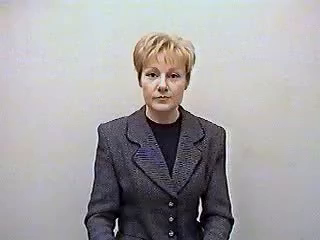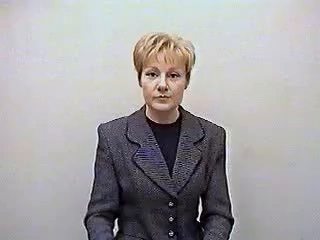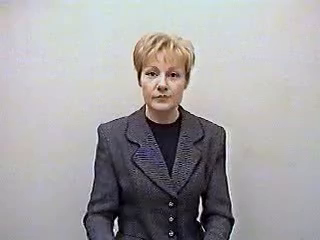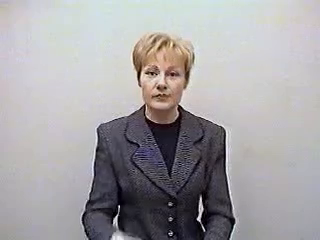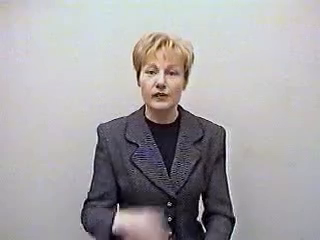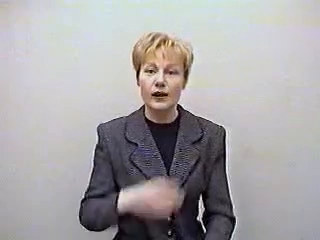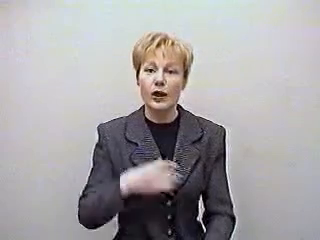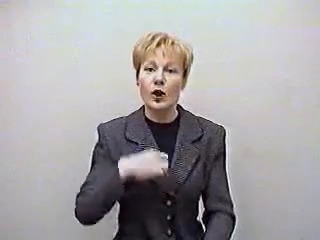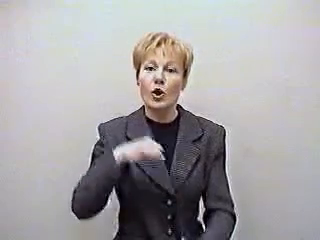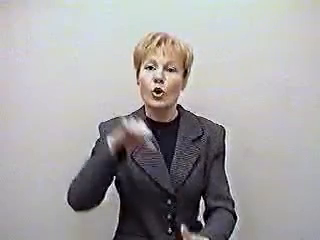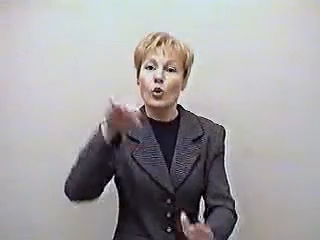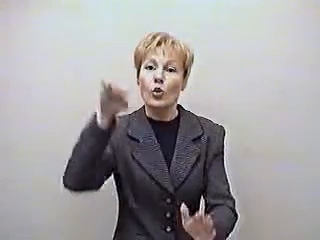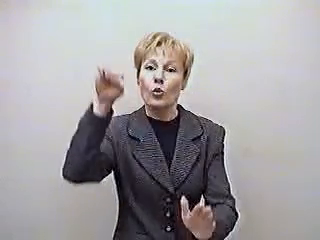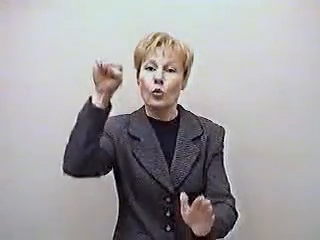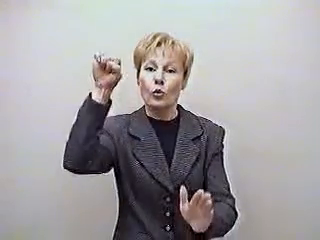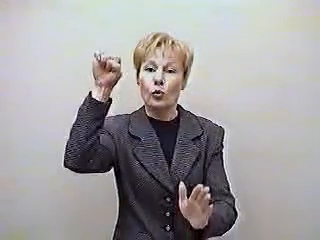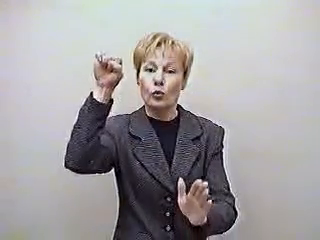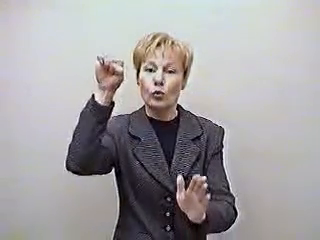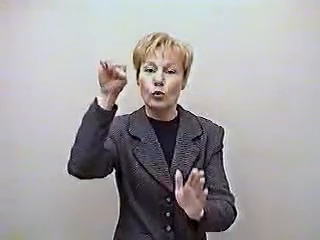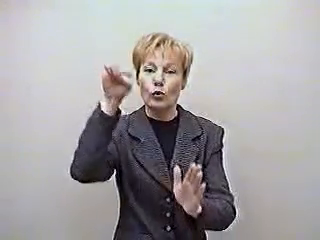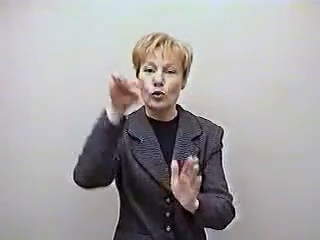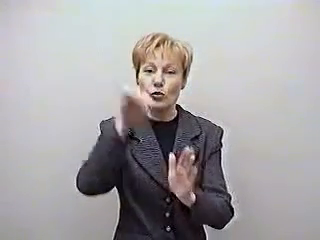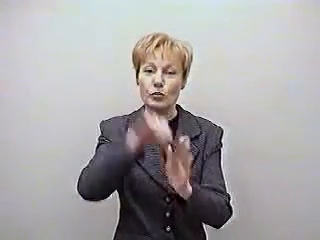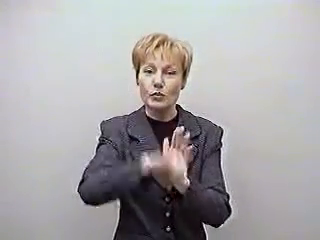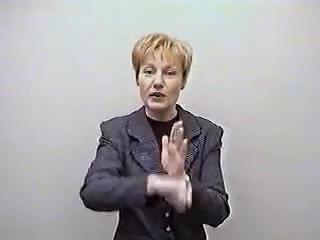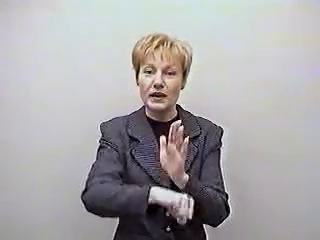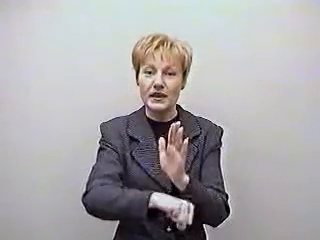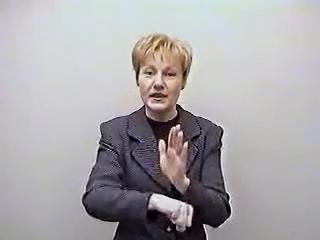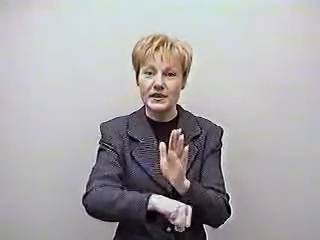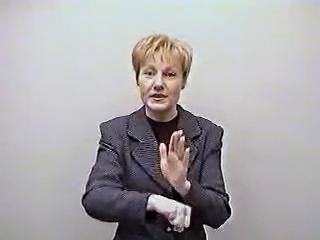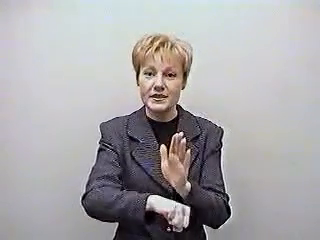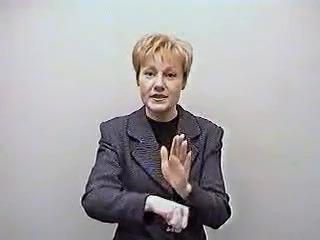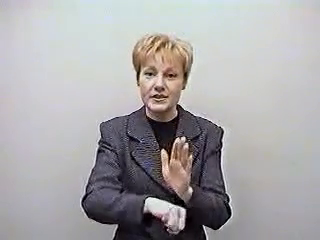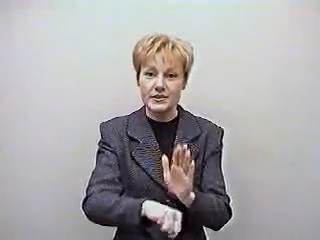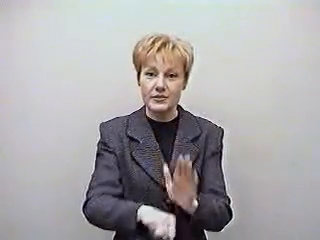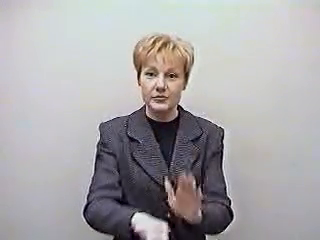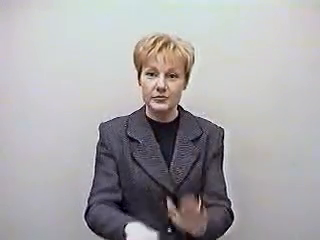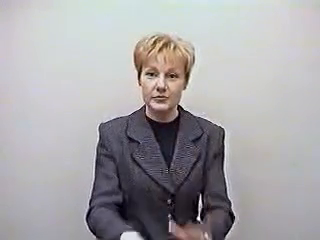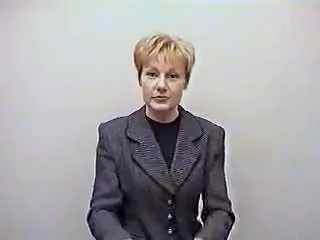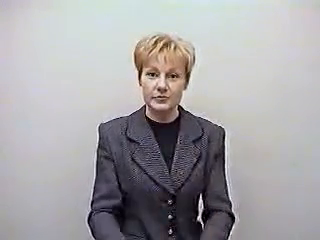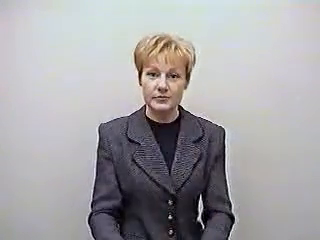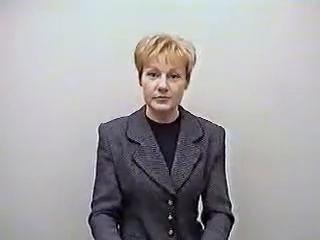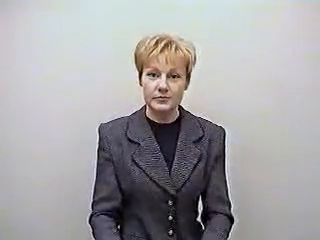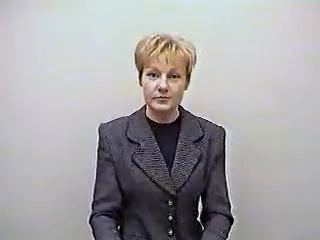убить